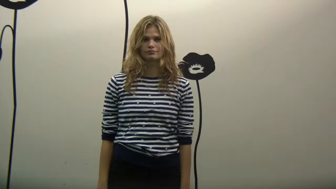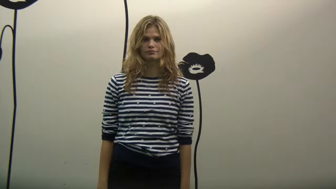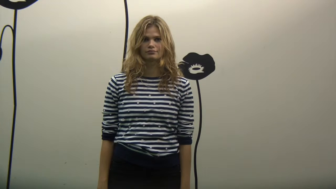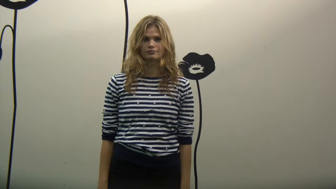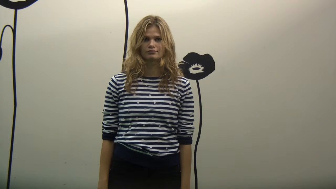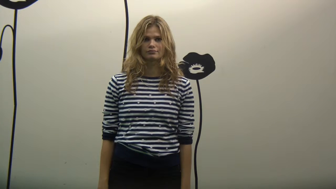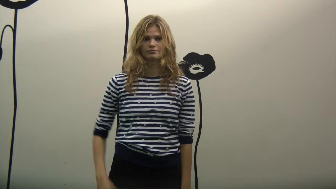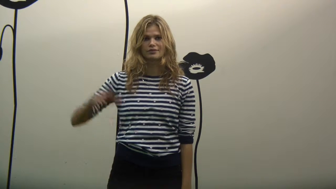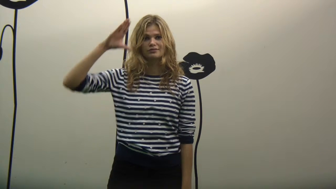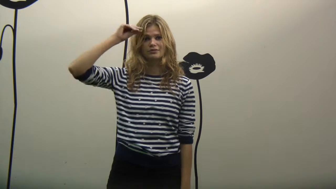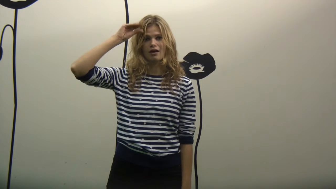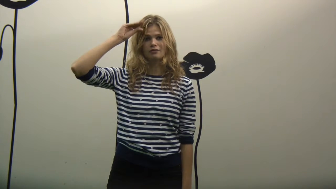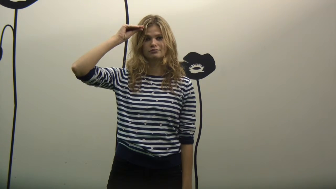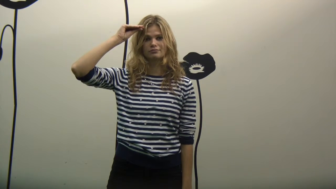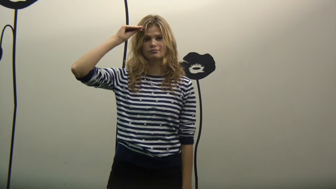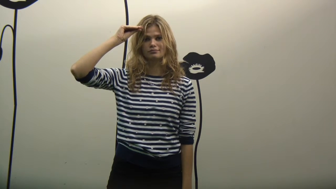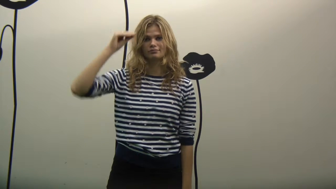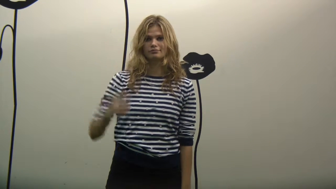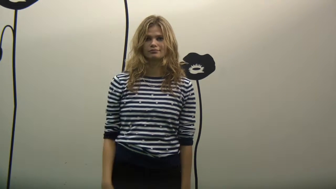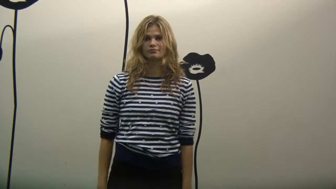זכר